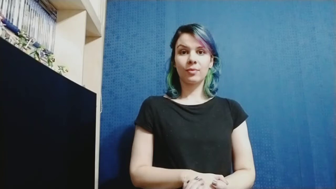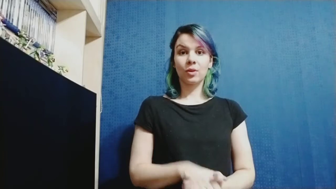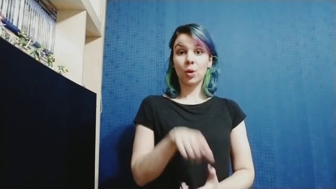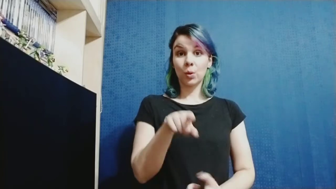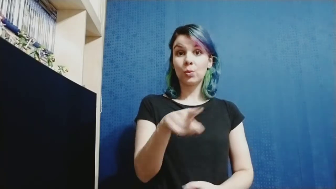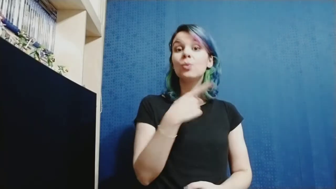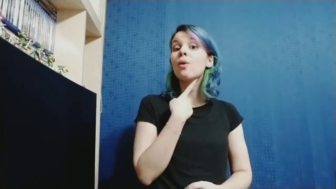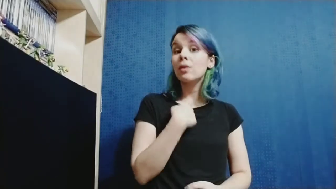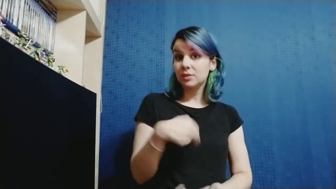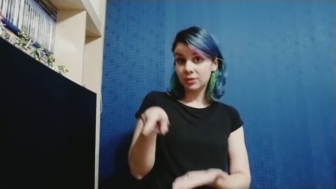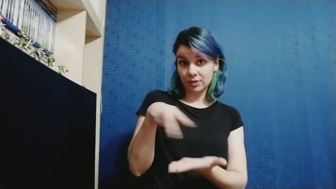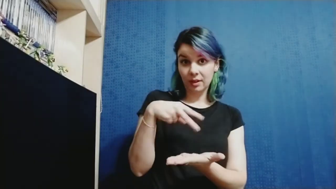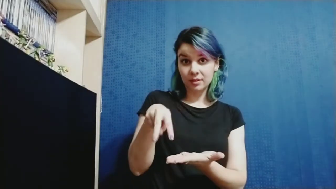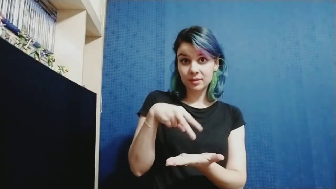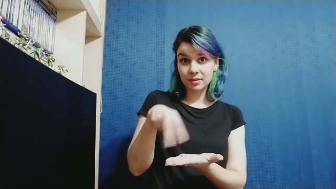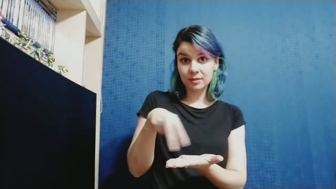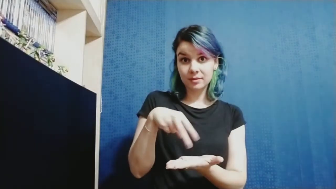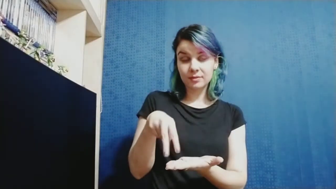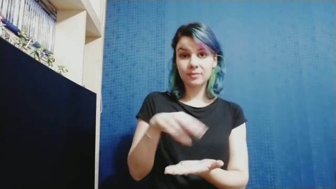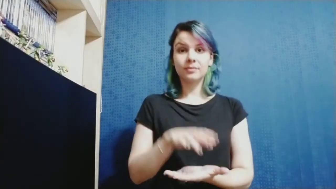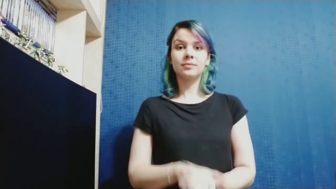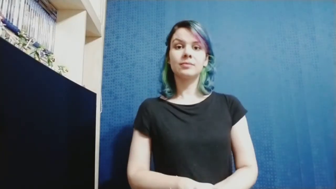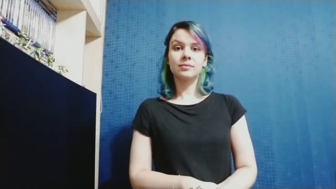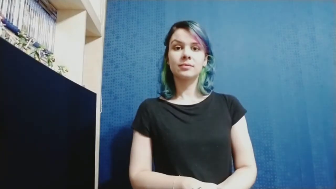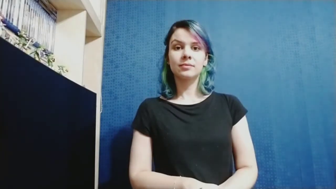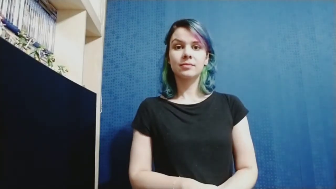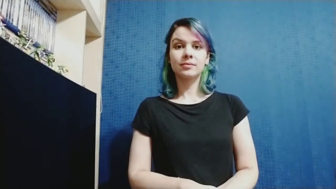Tu gostas de dançar?